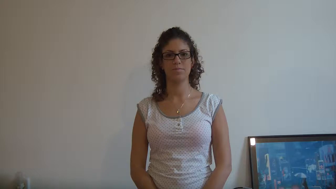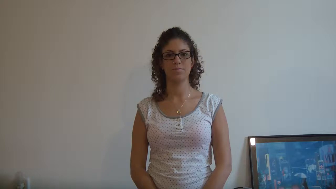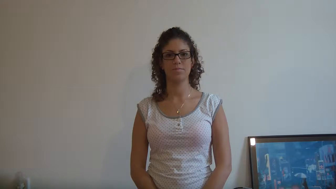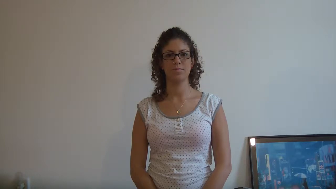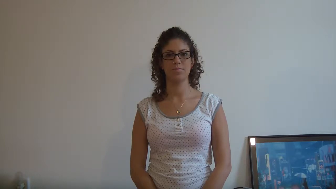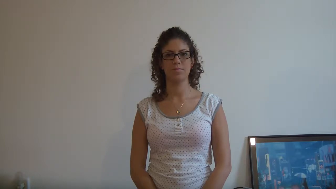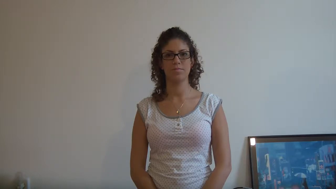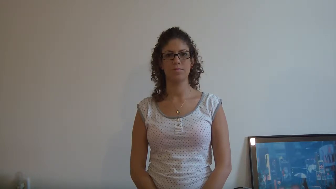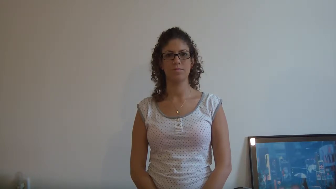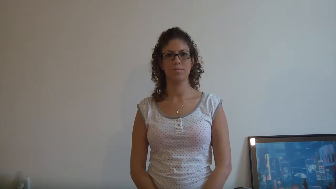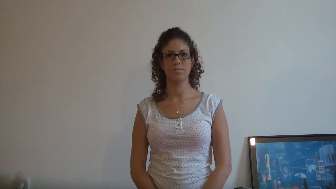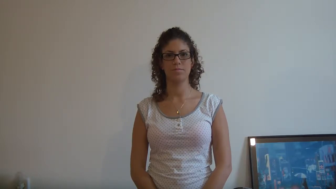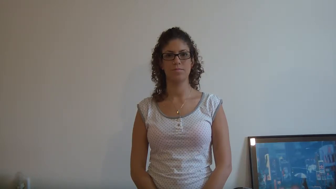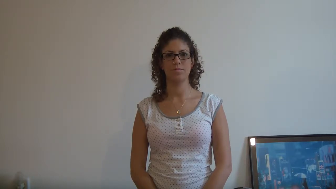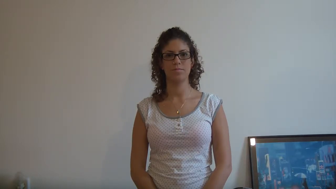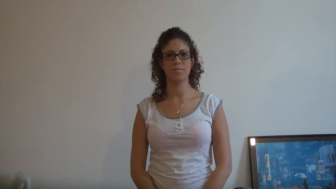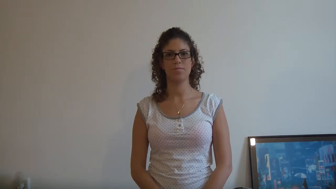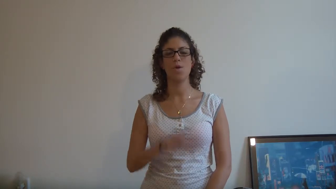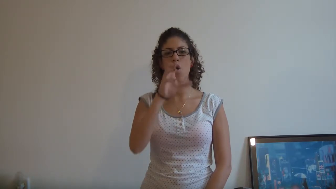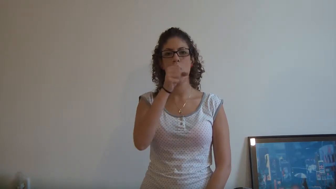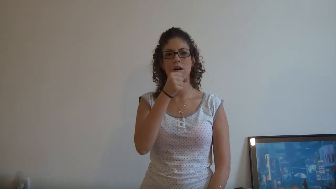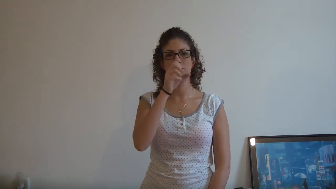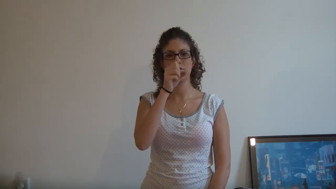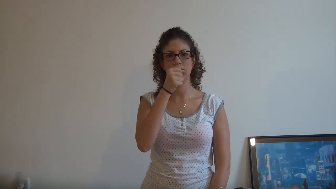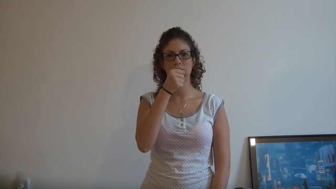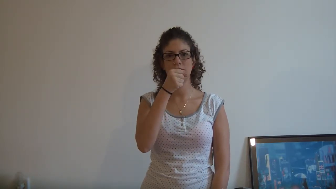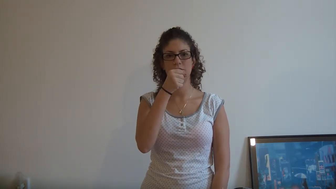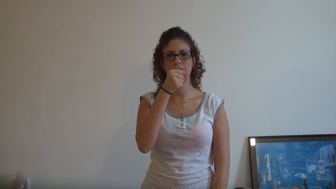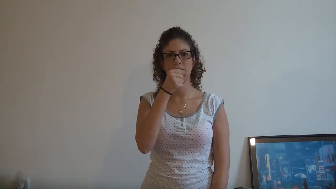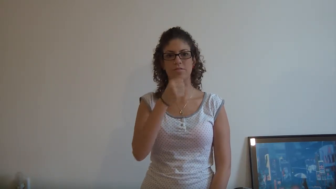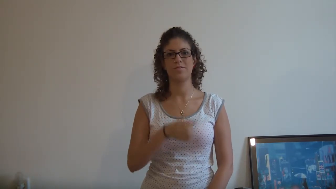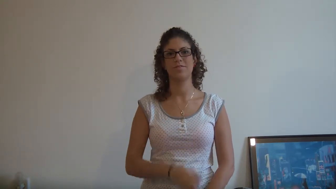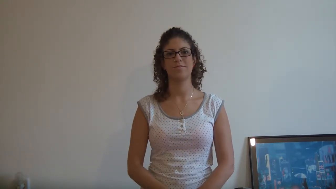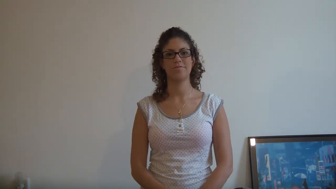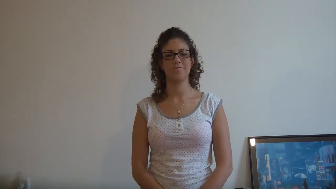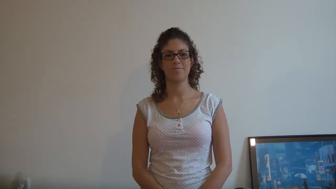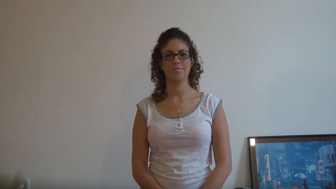כתום